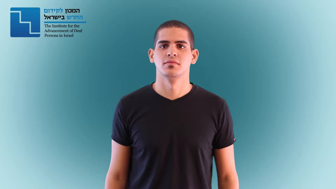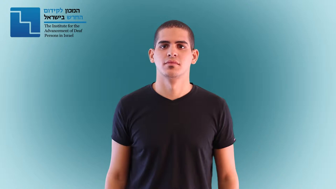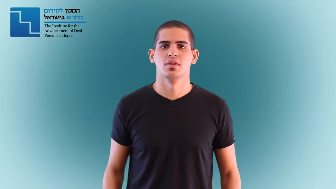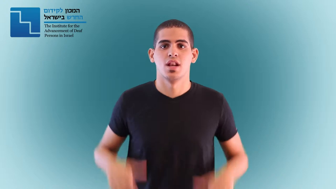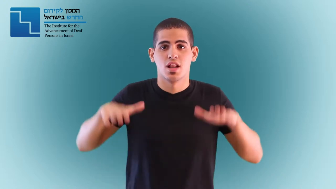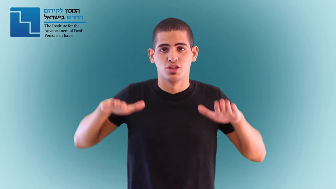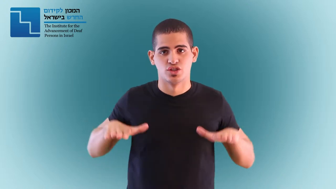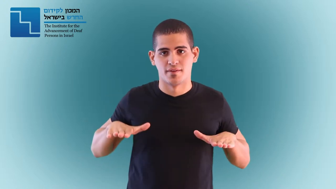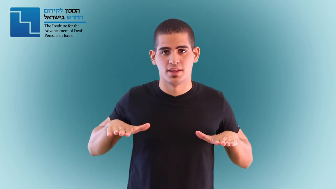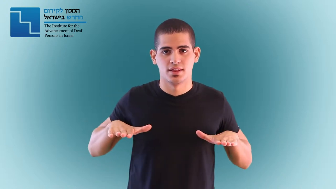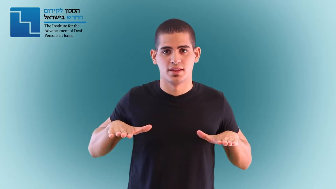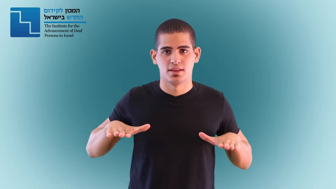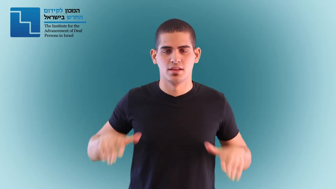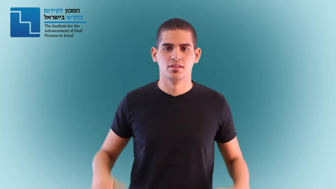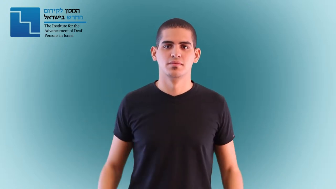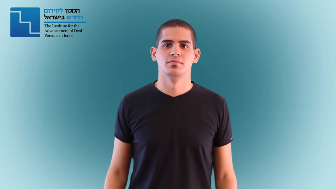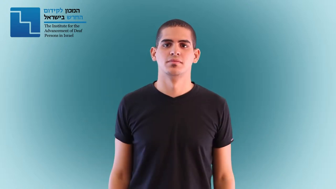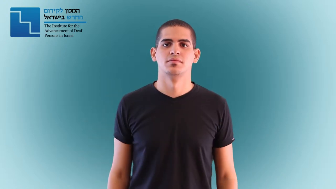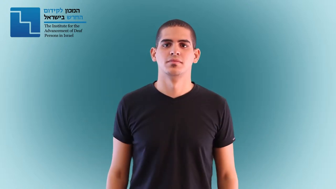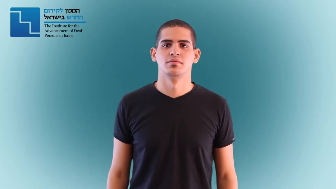לשבת